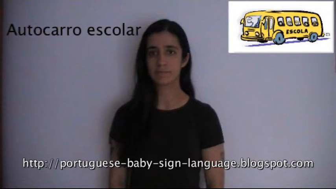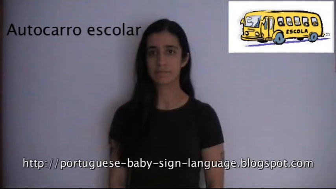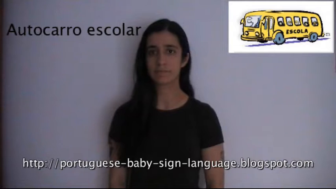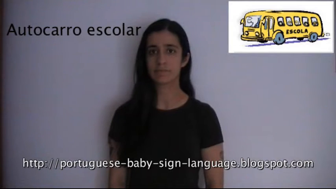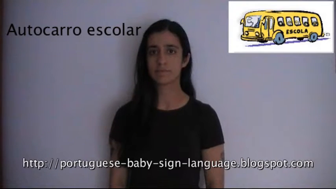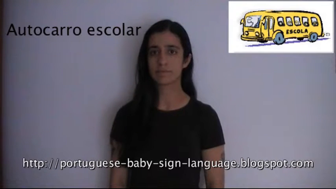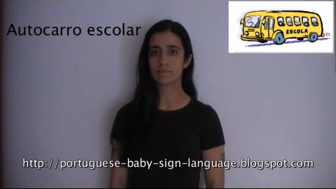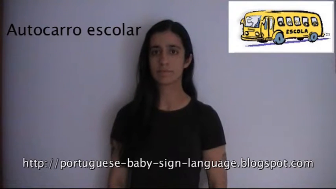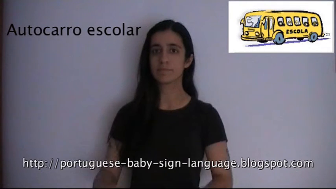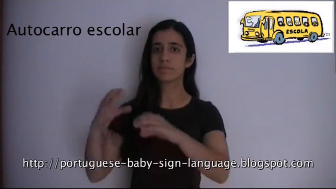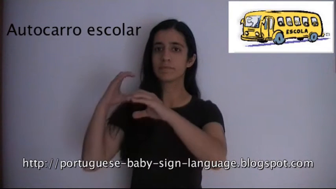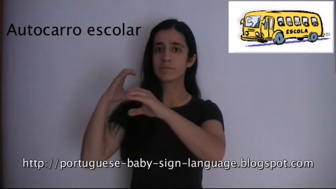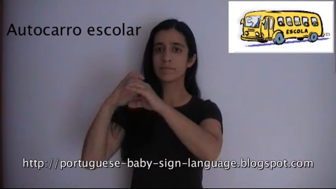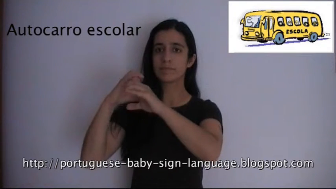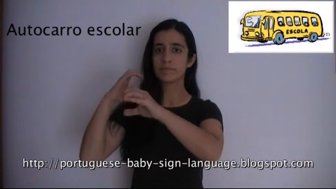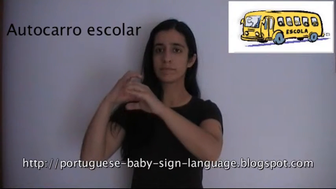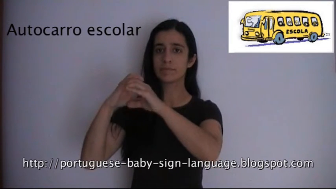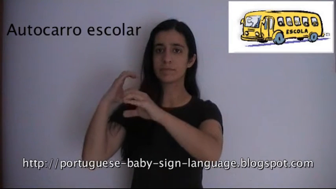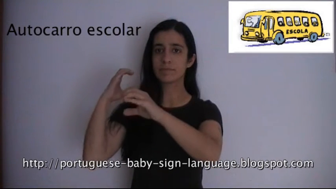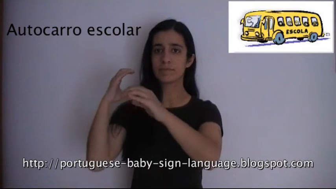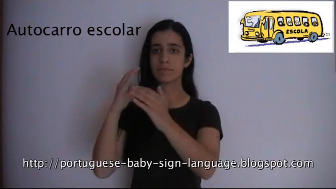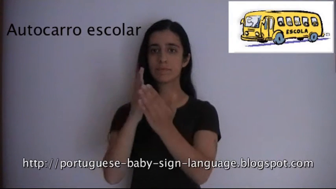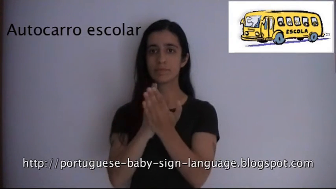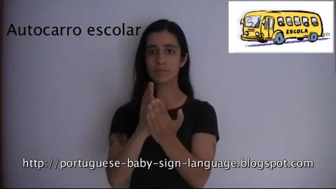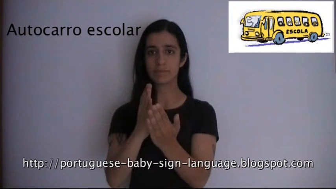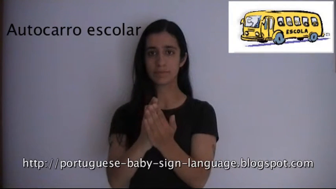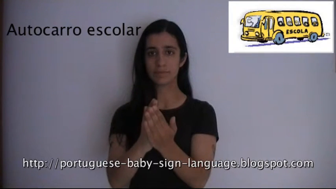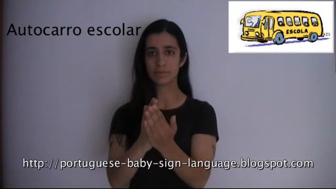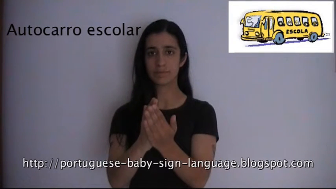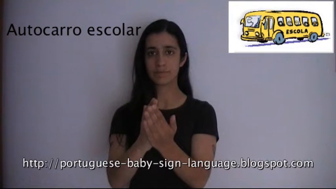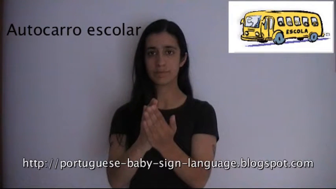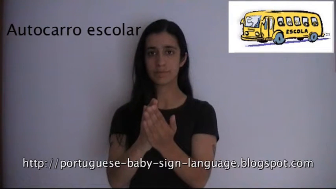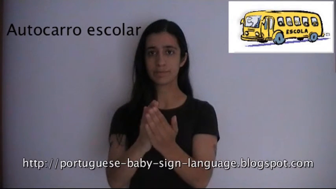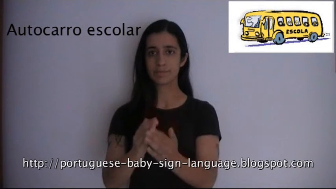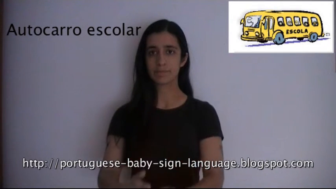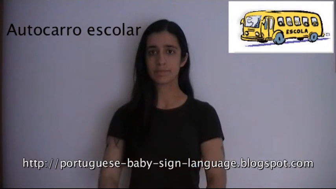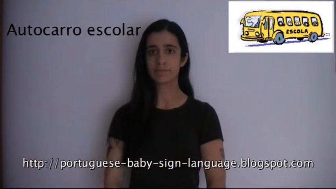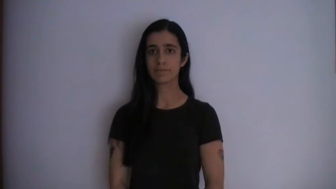autocarro escolar